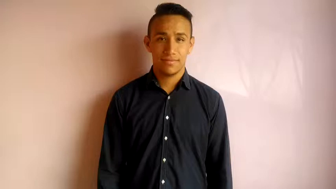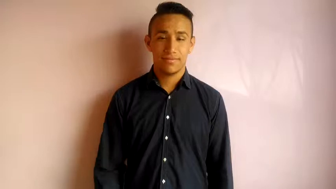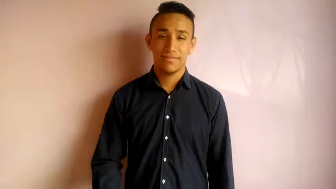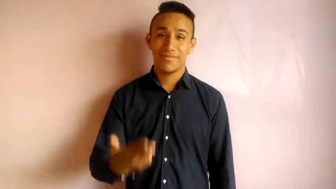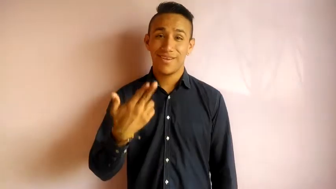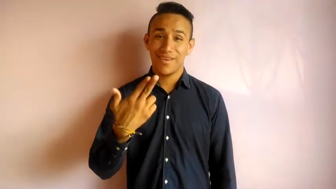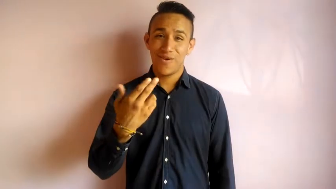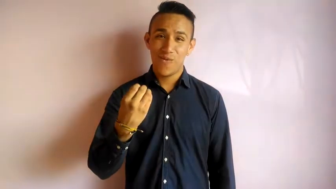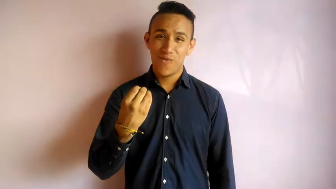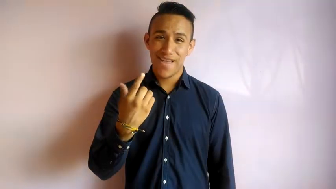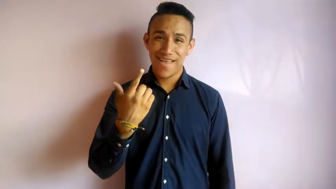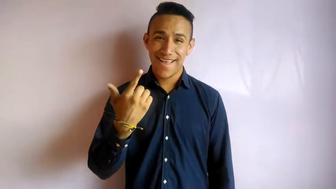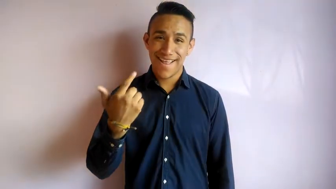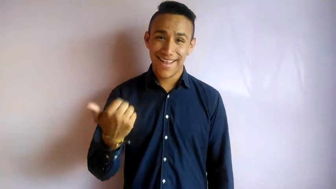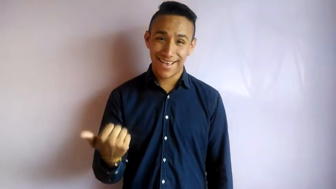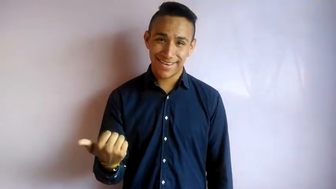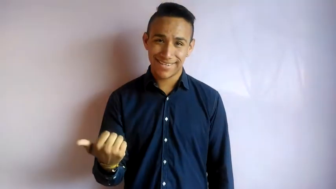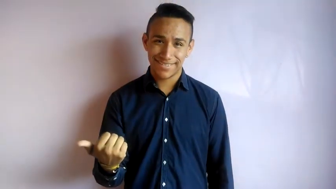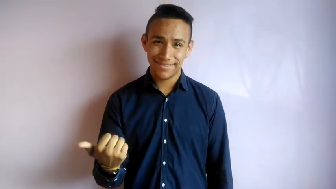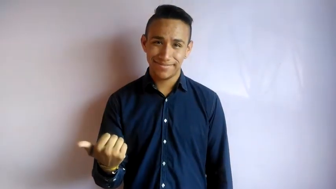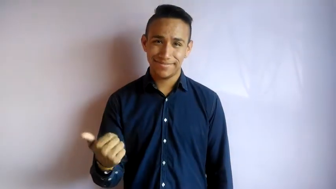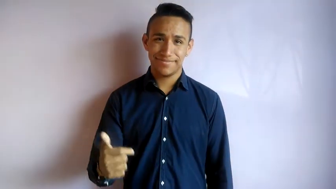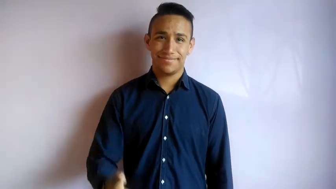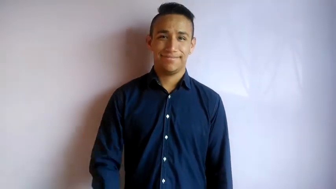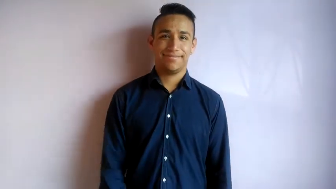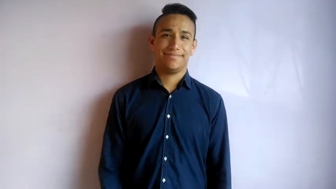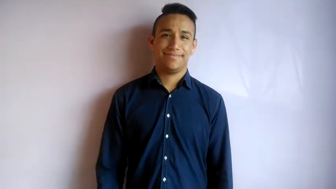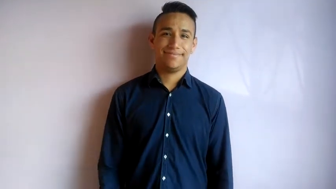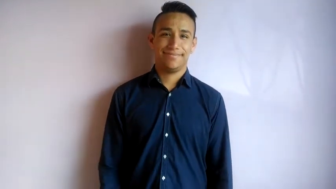hola